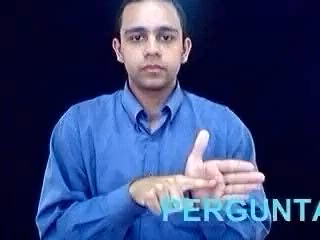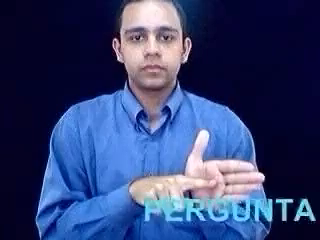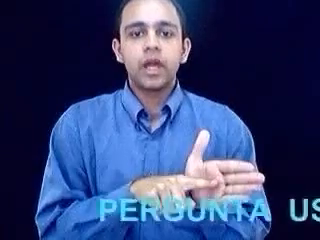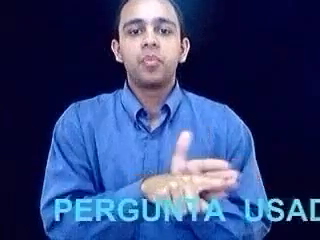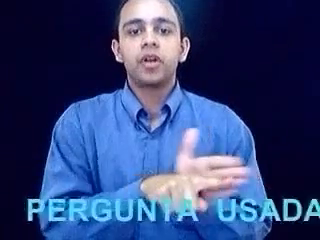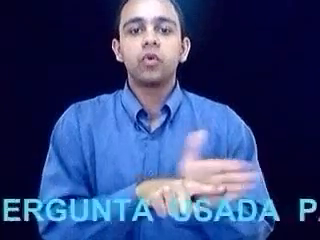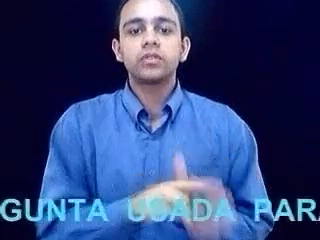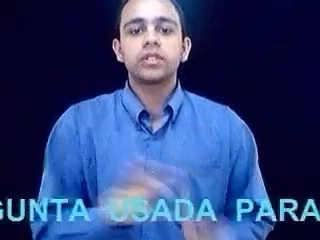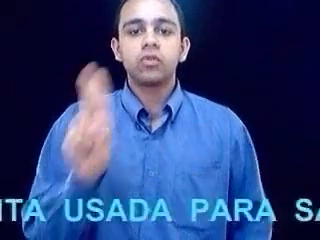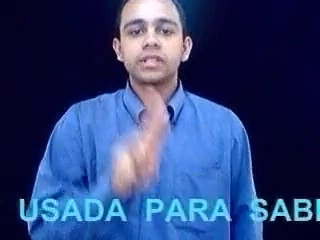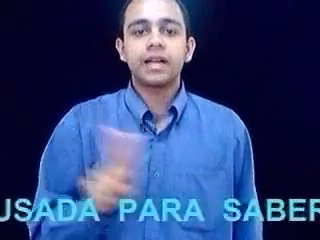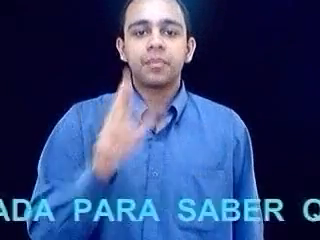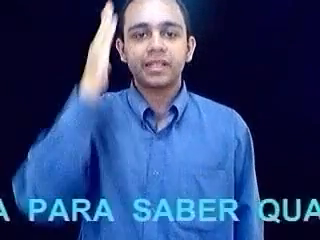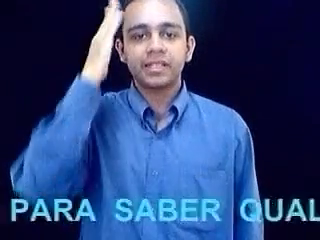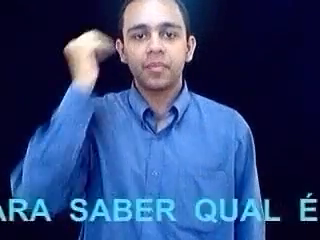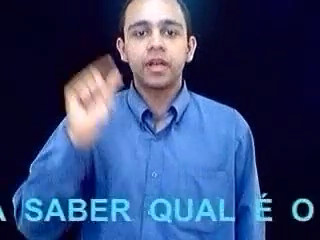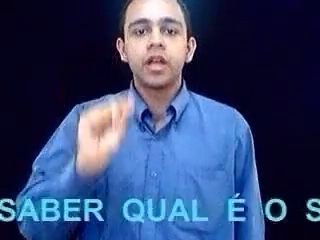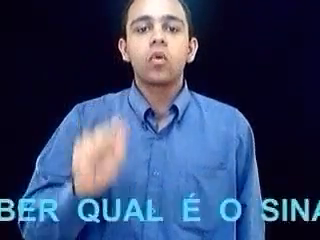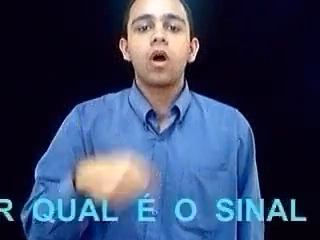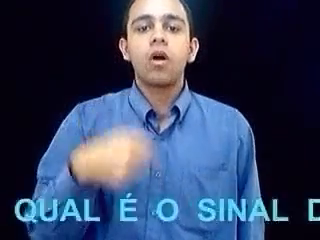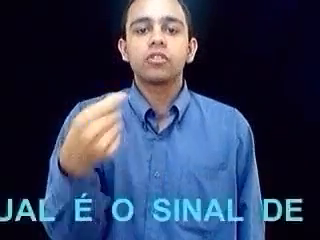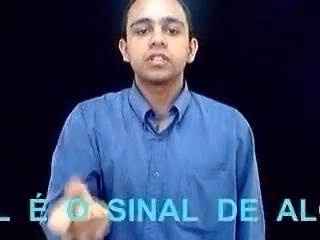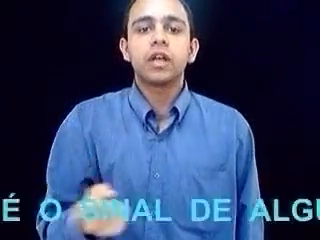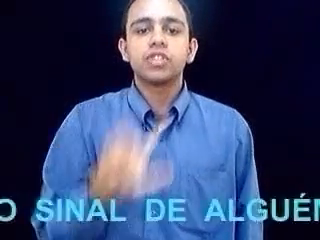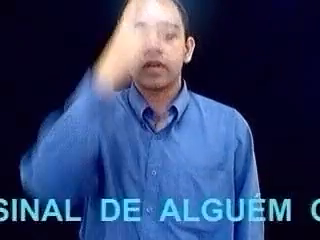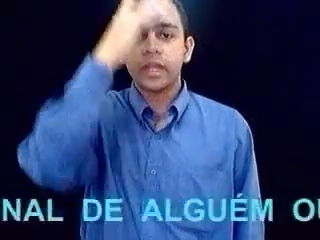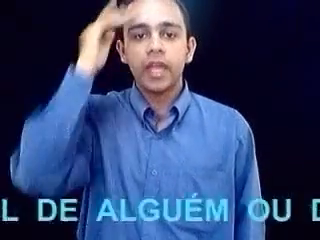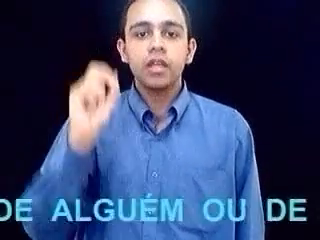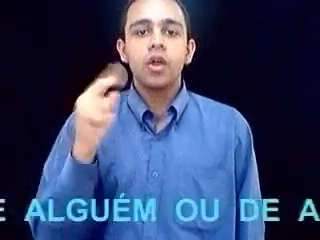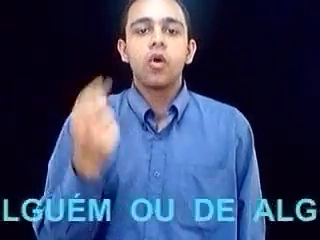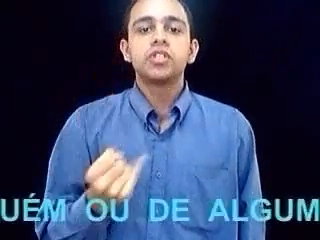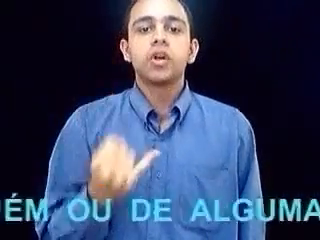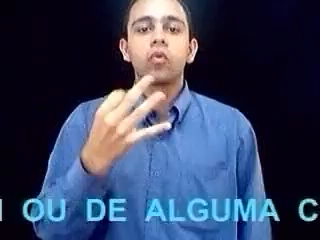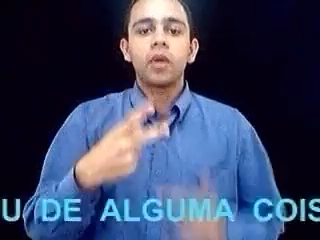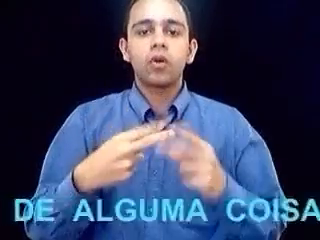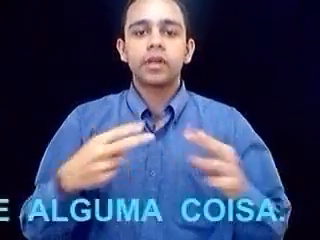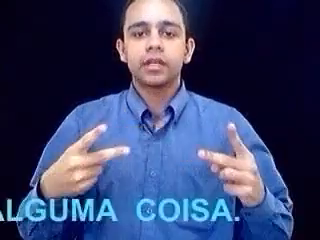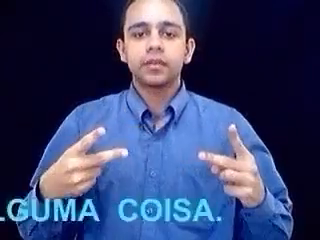qqualsinal